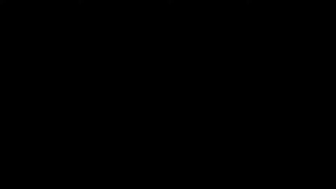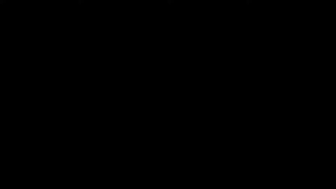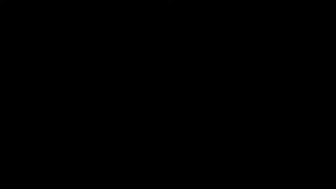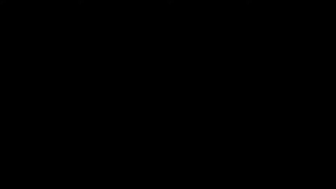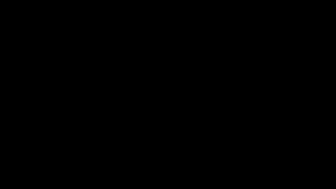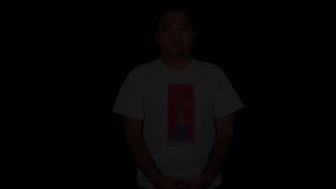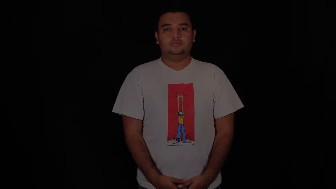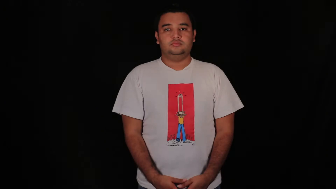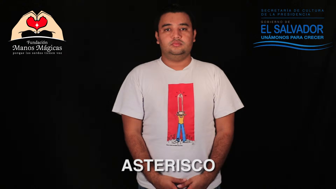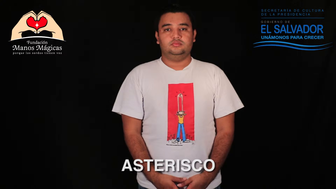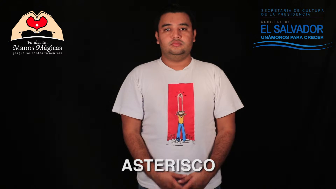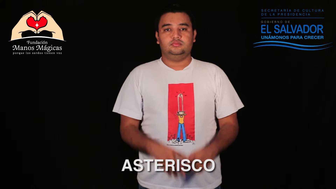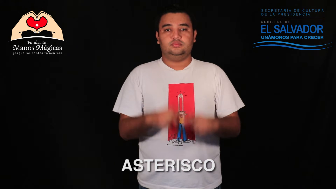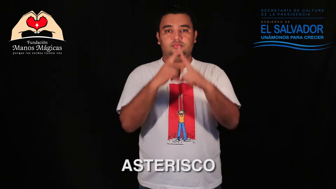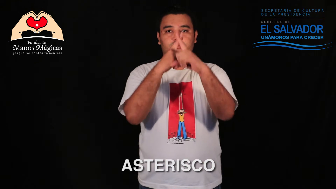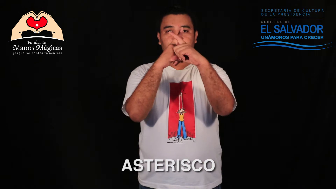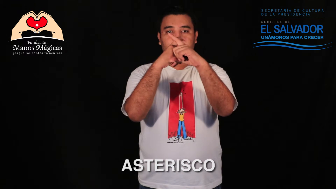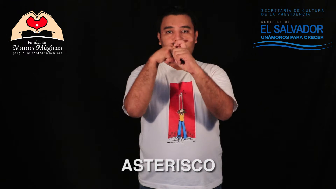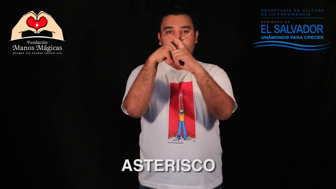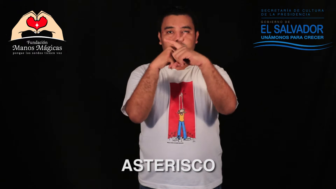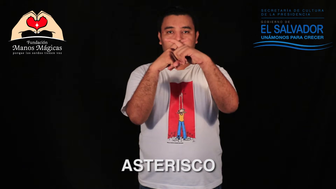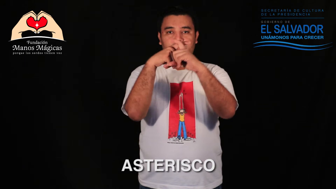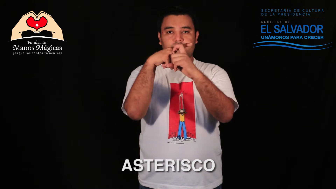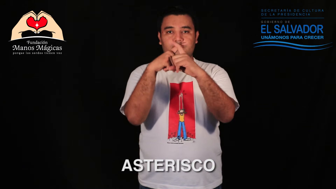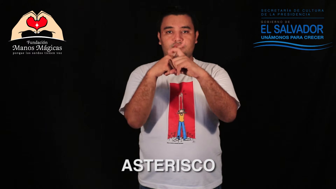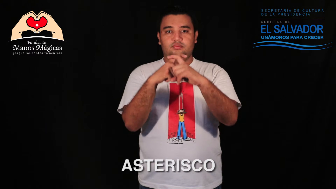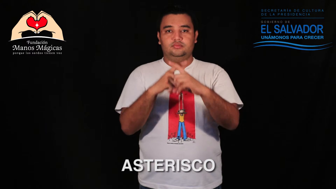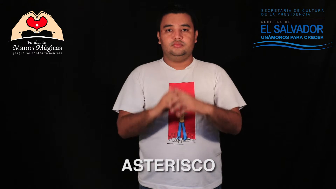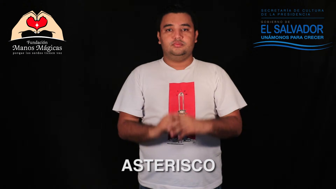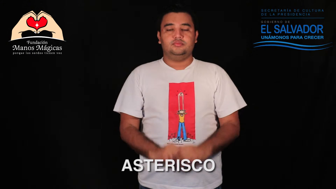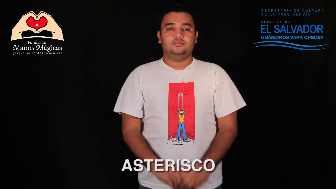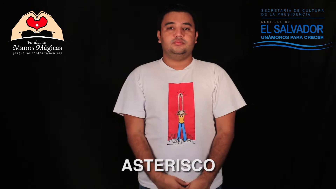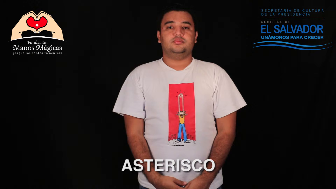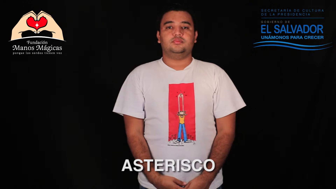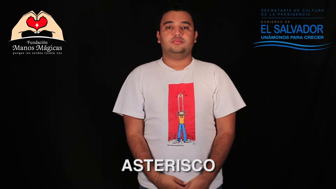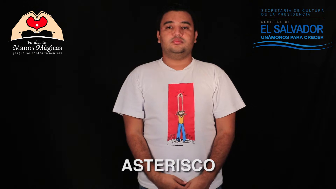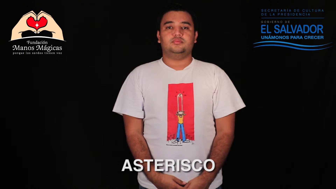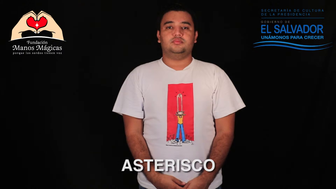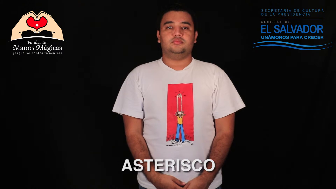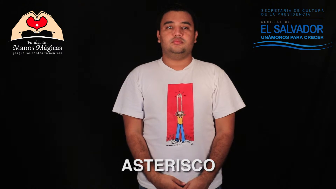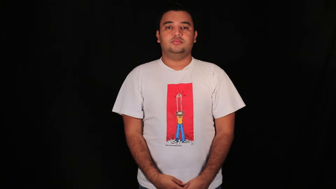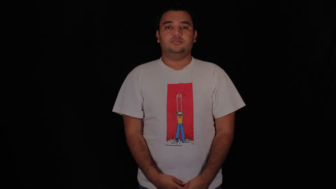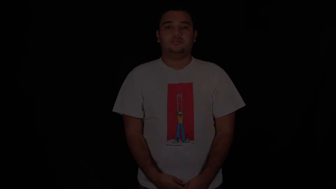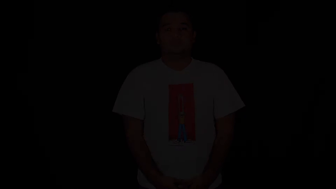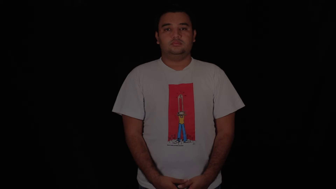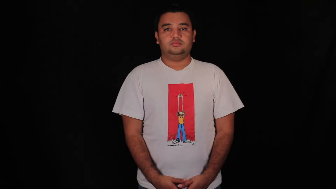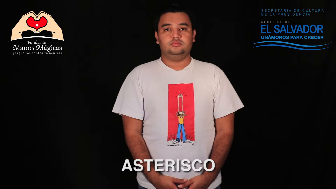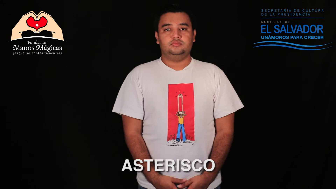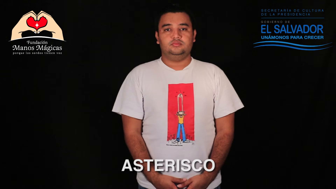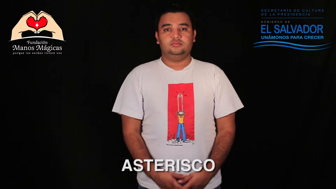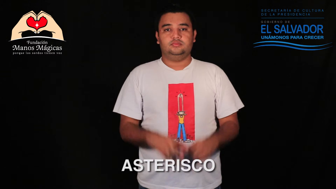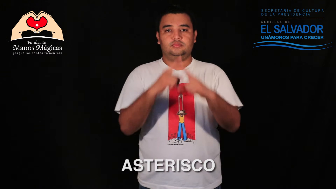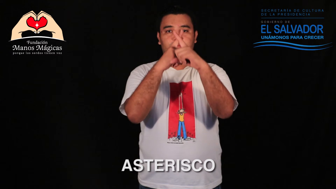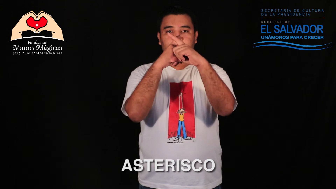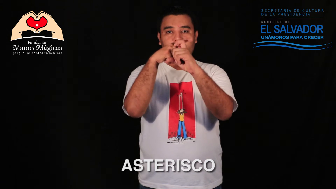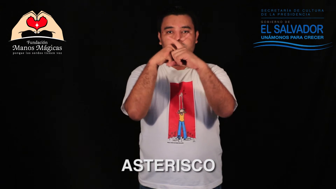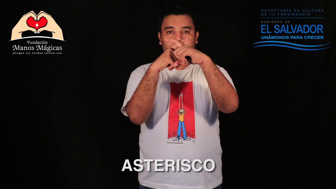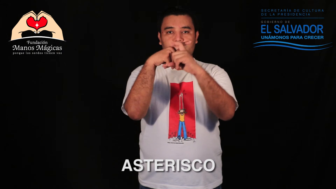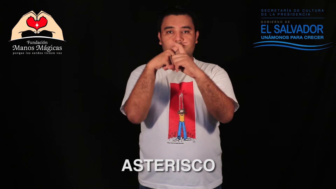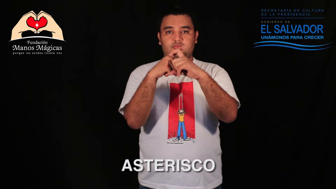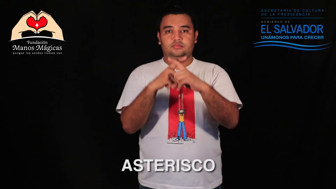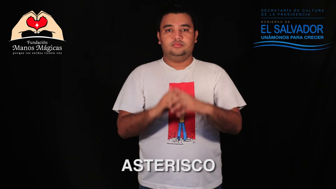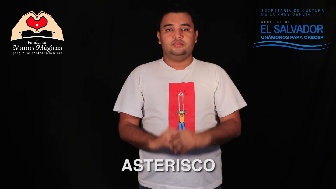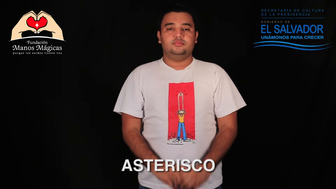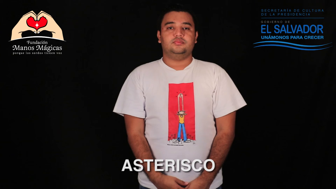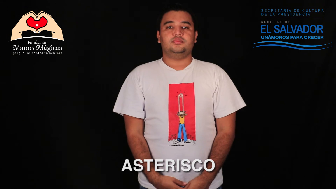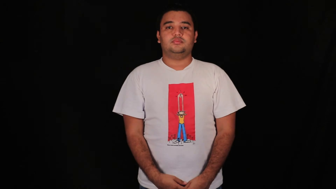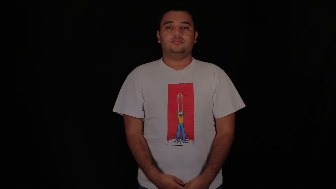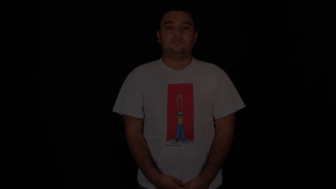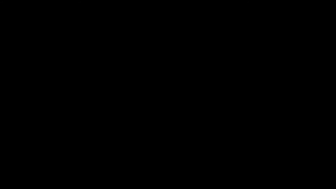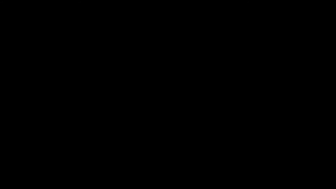Asterisco